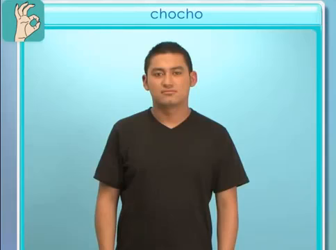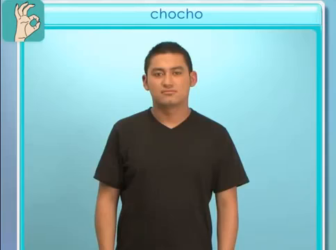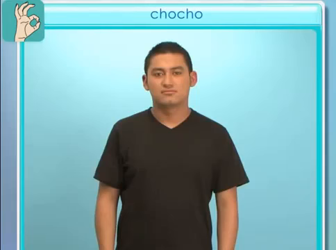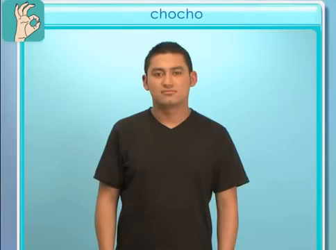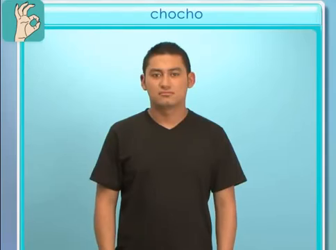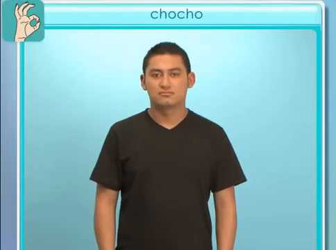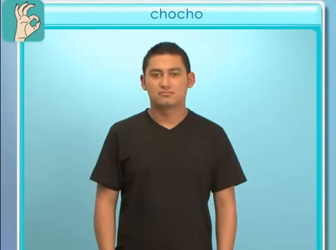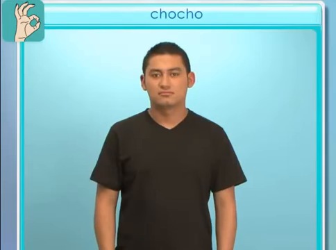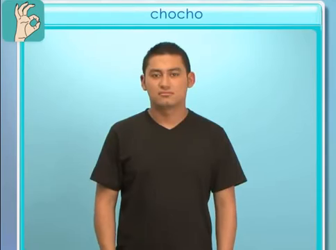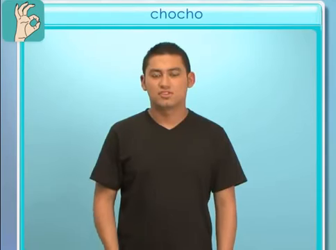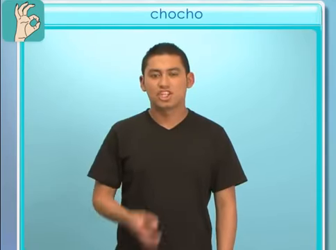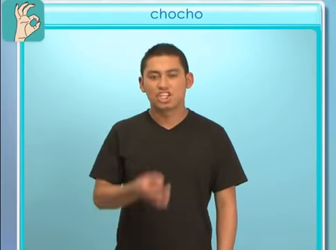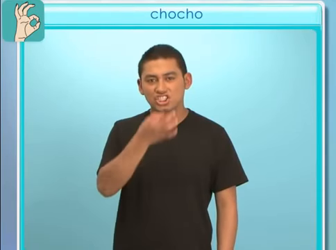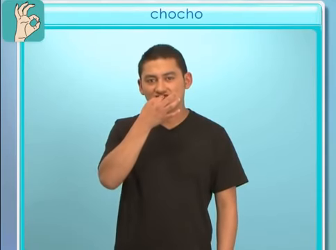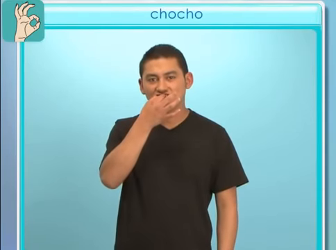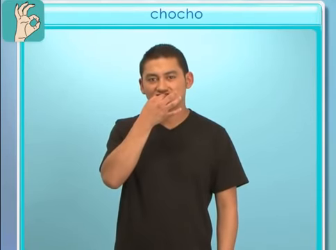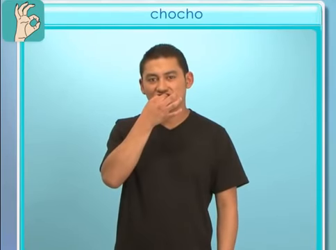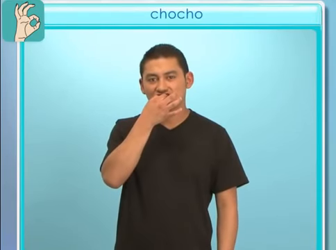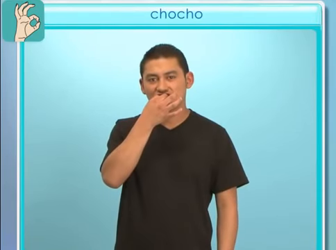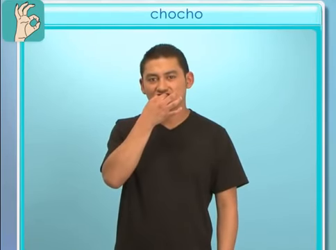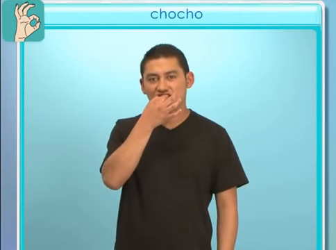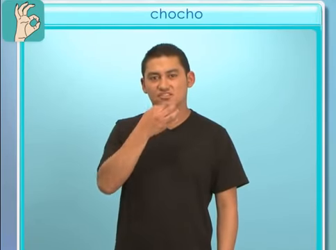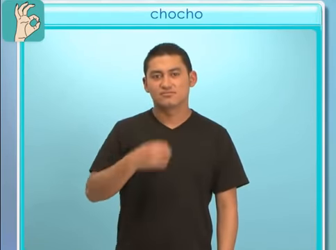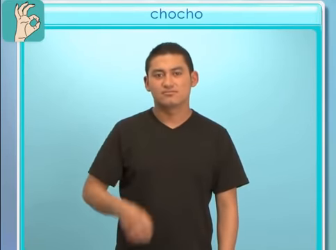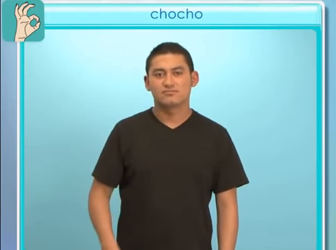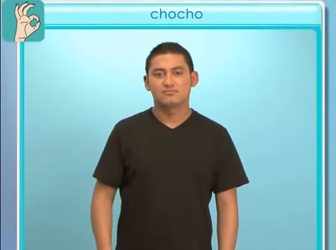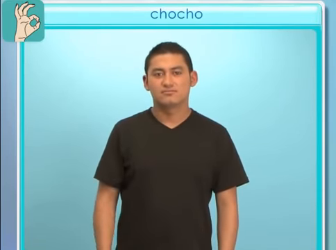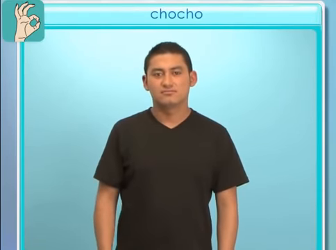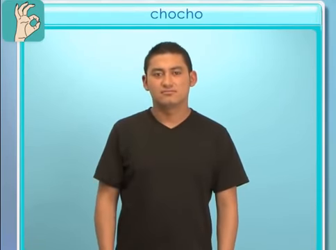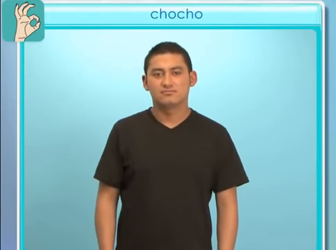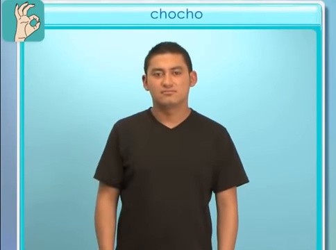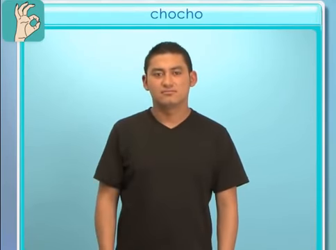CHOCHO